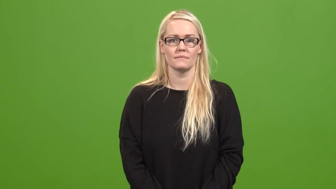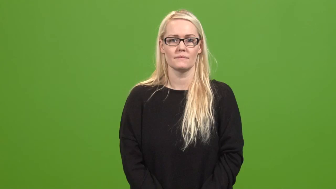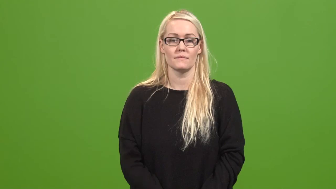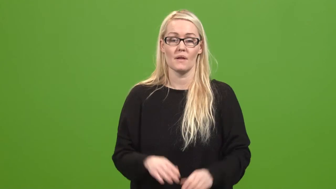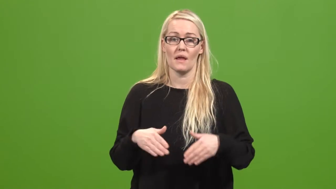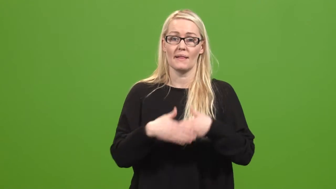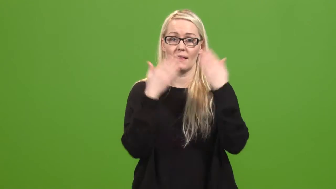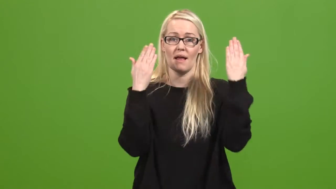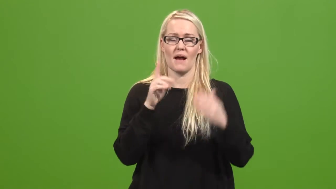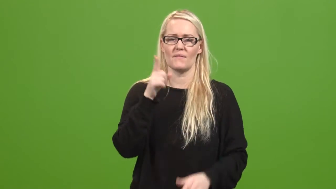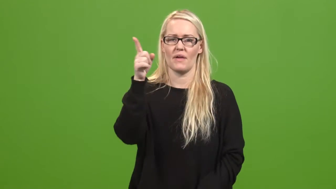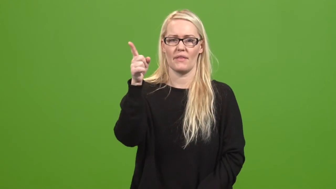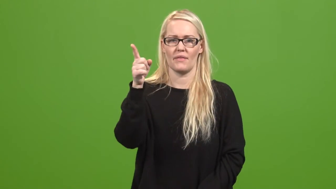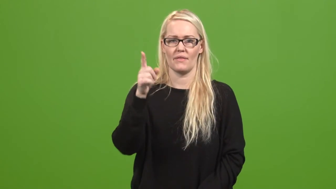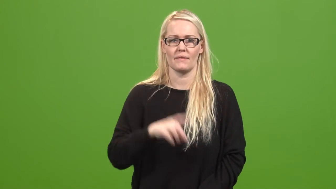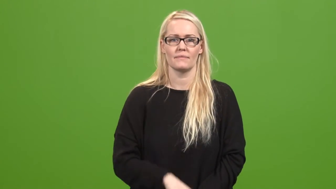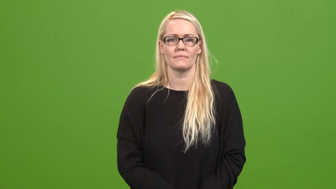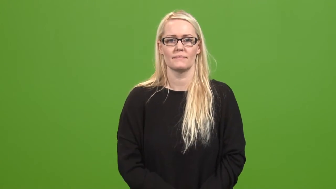Dagsferð